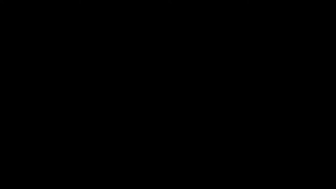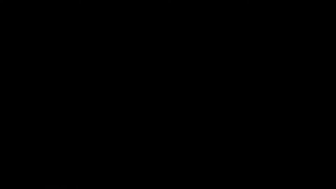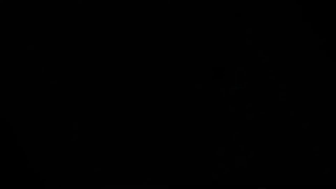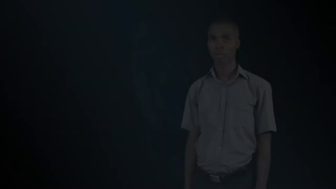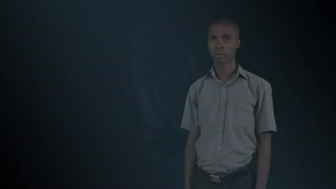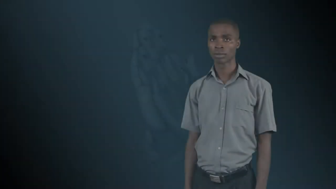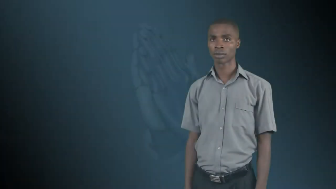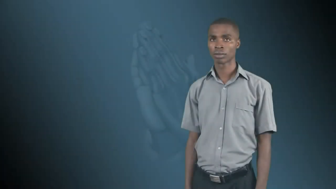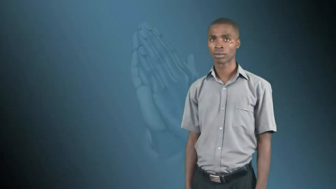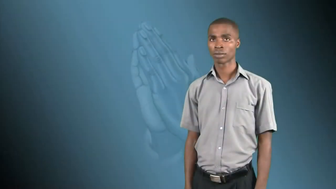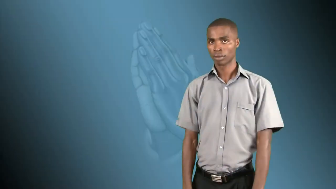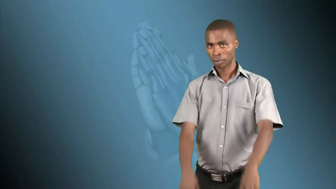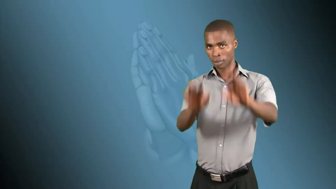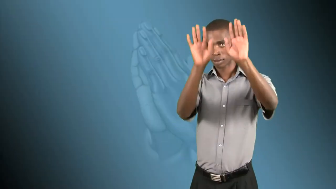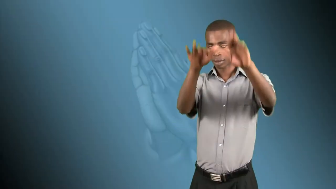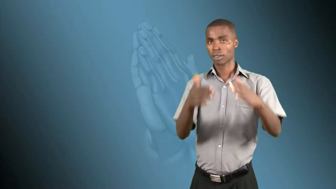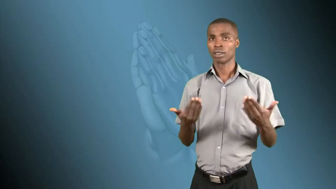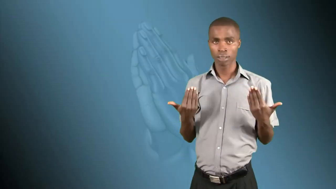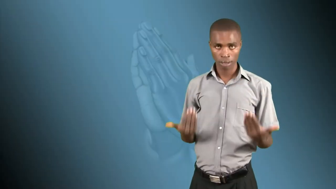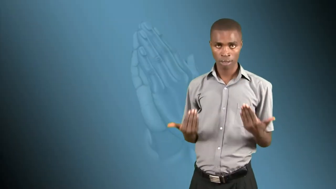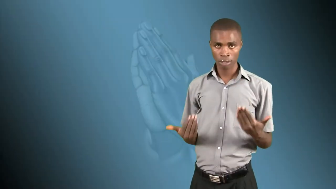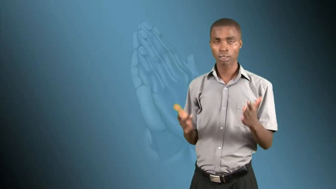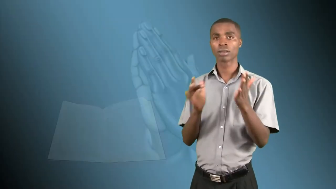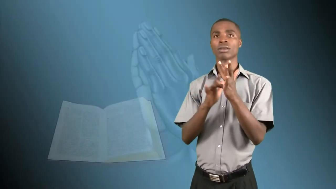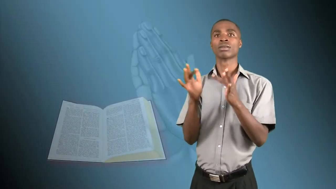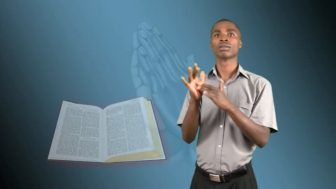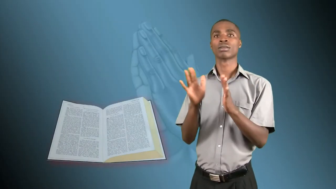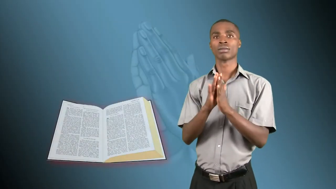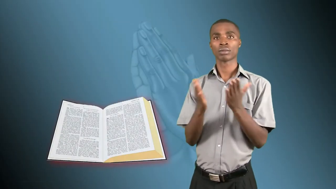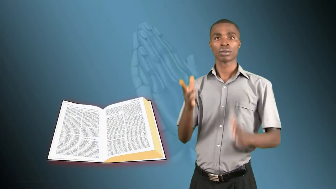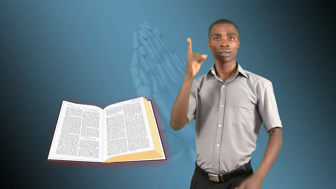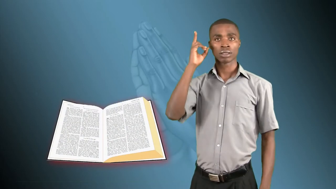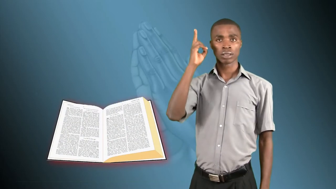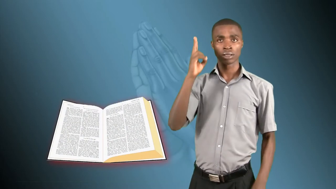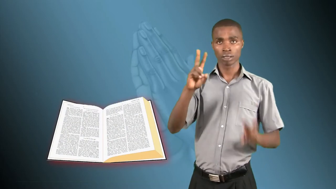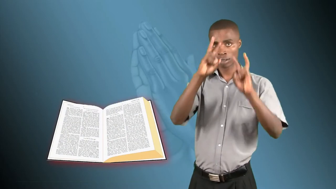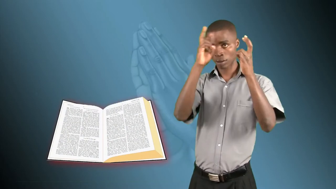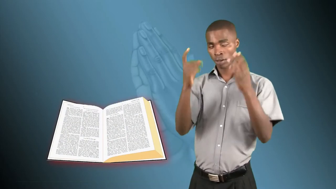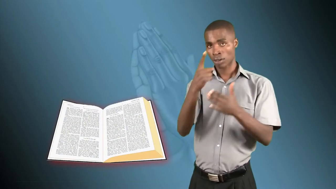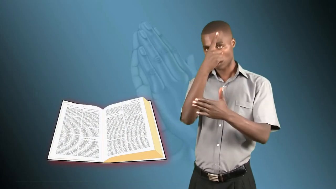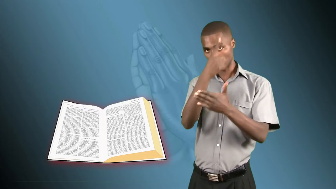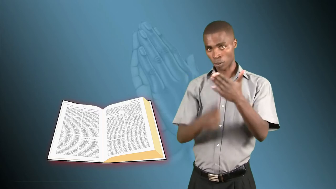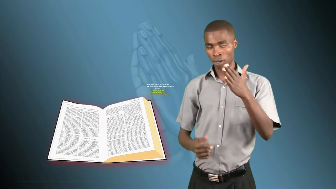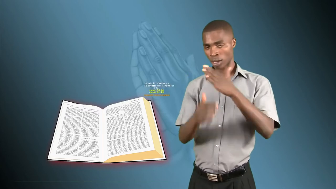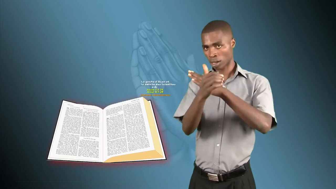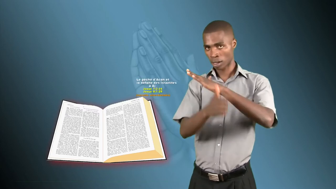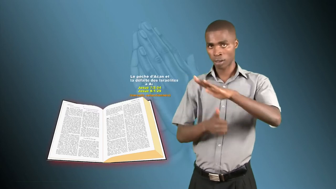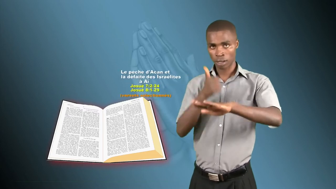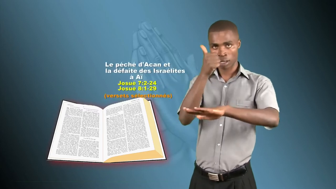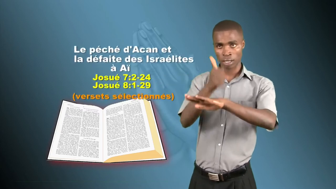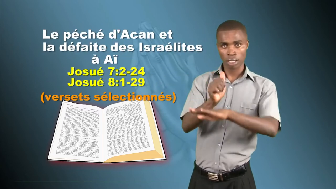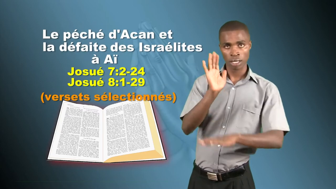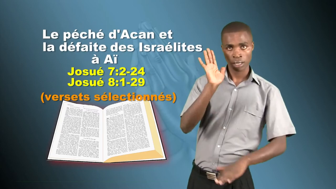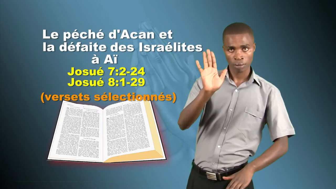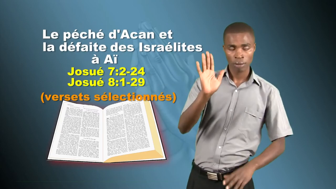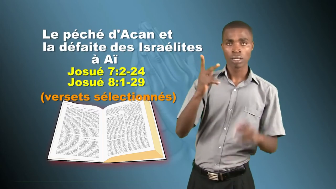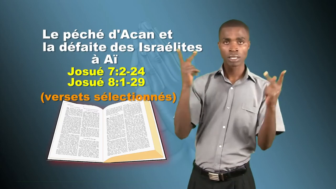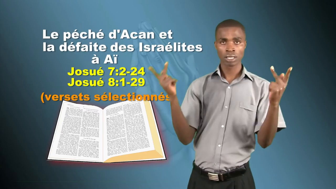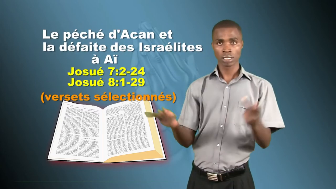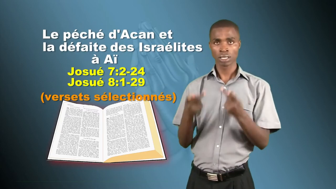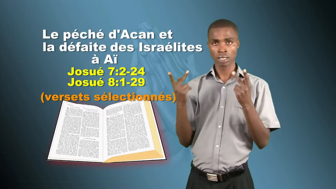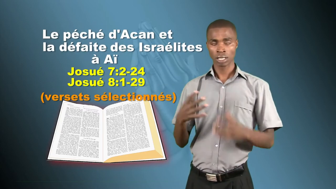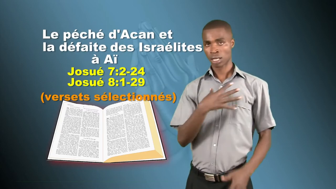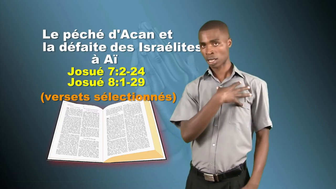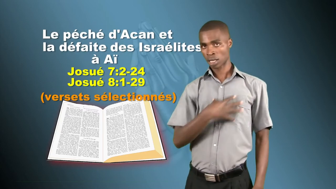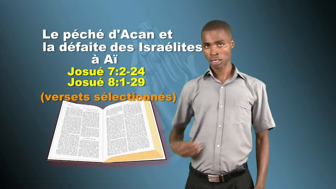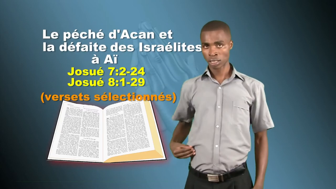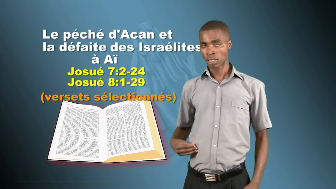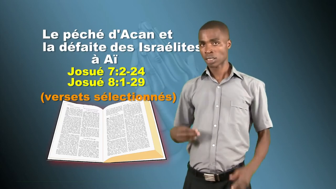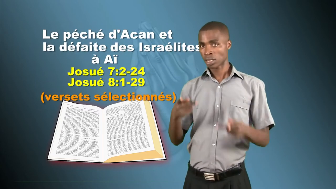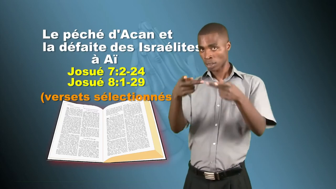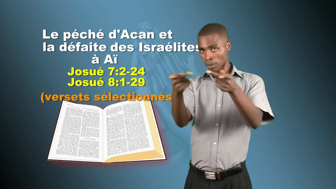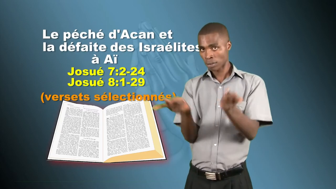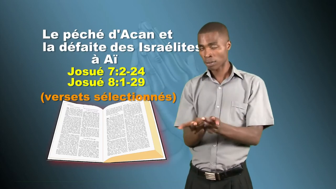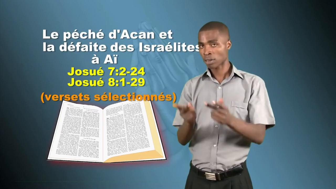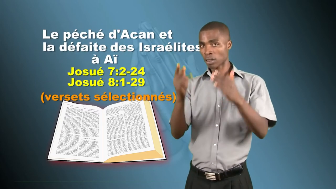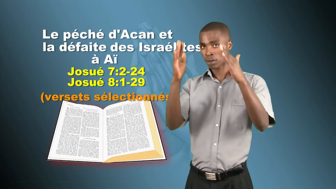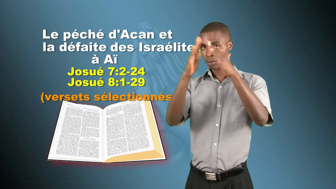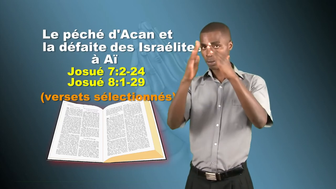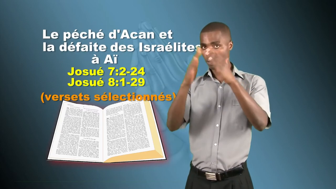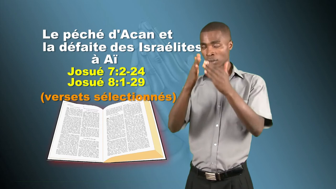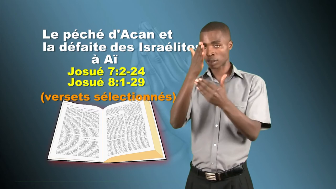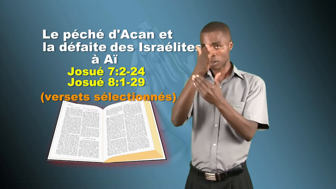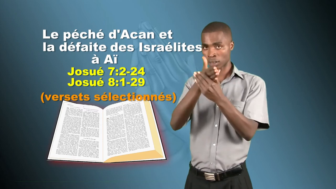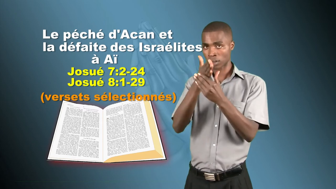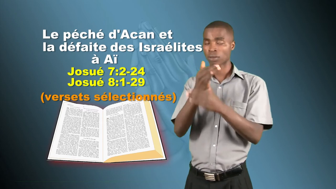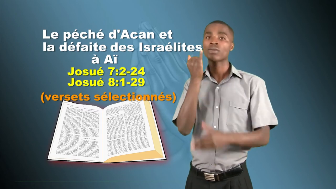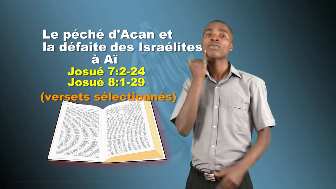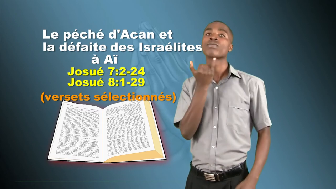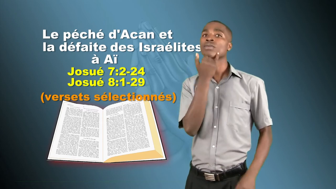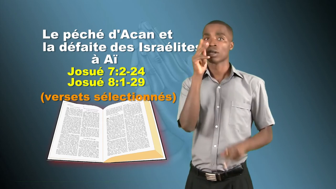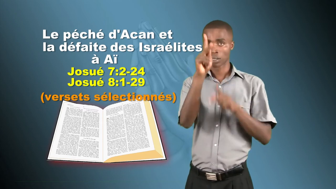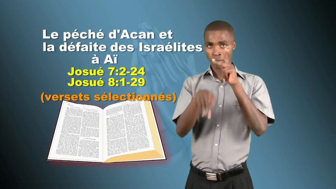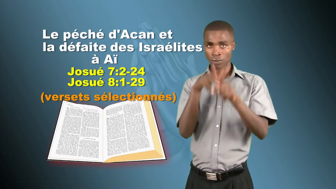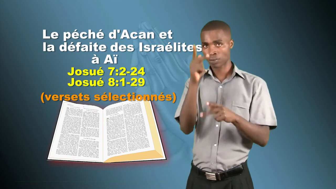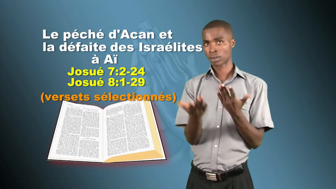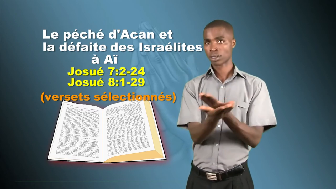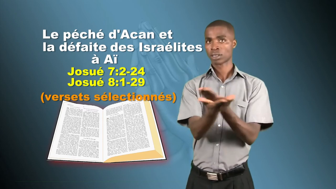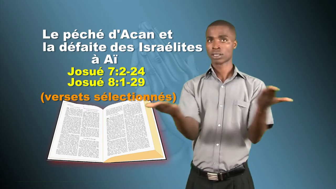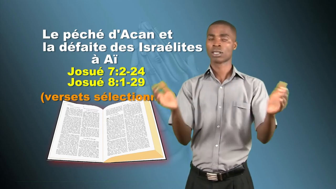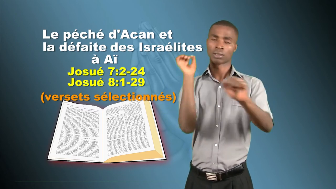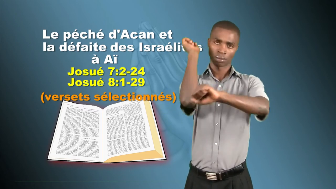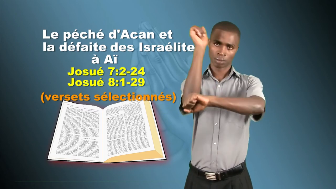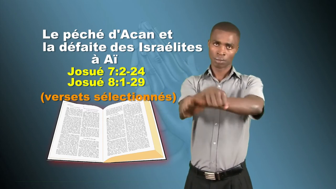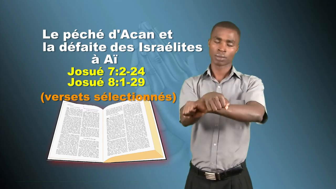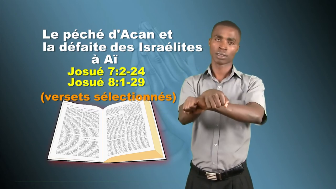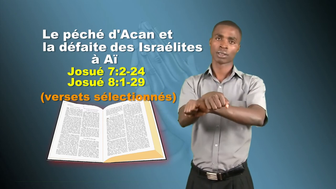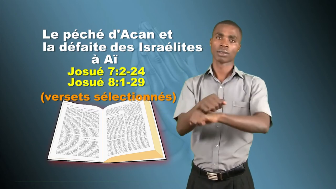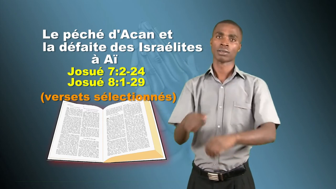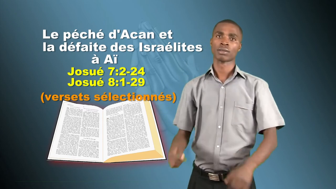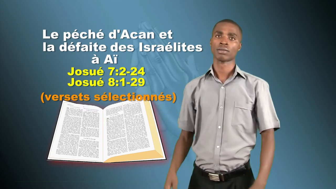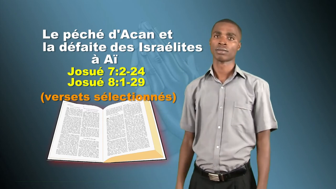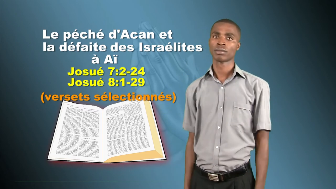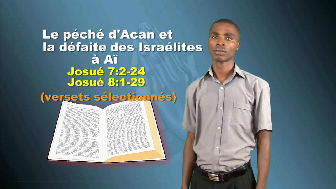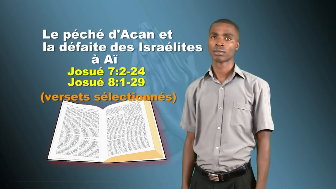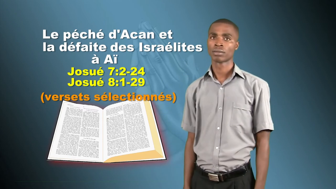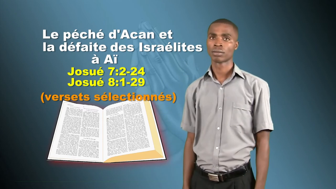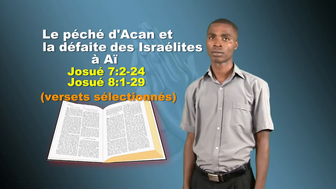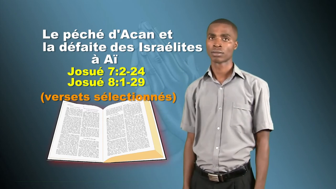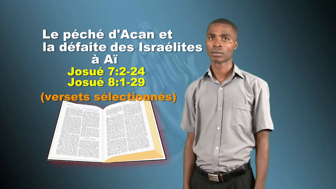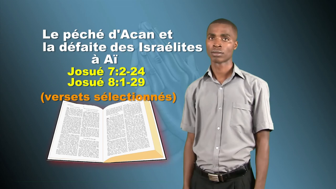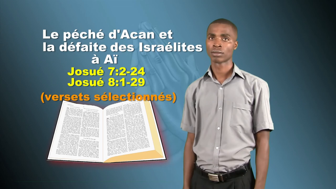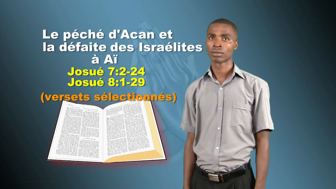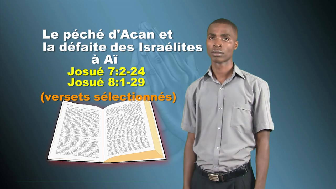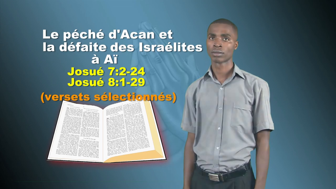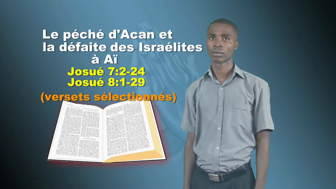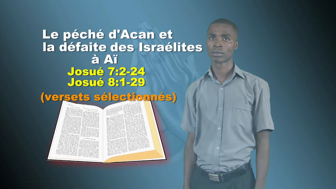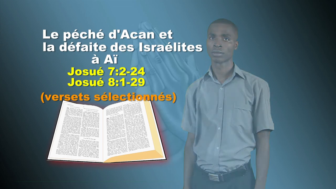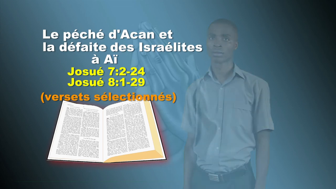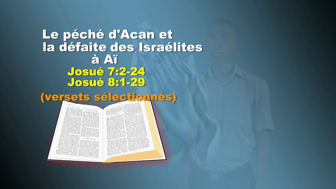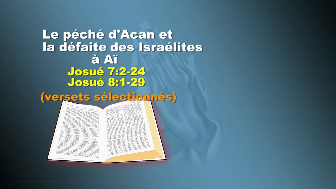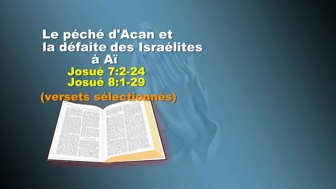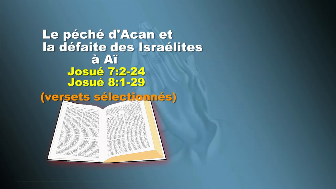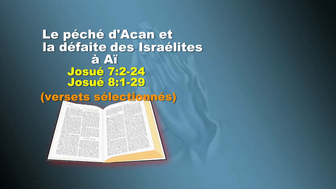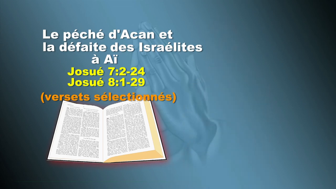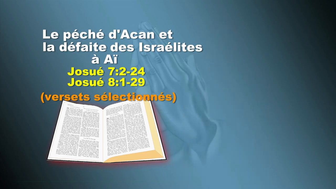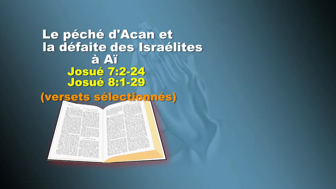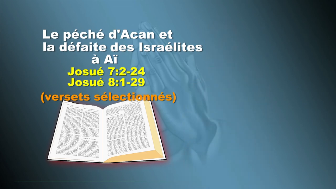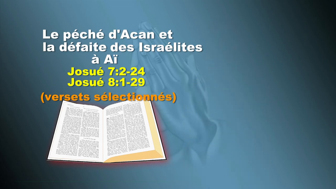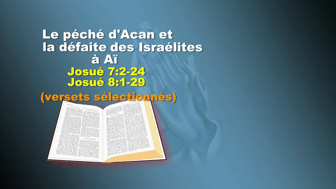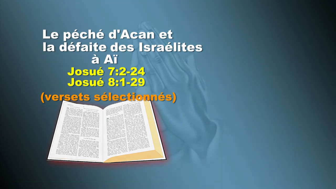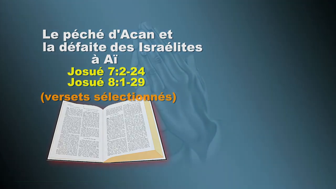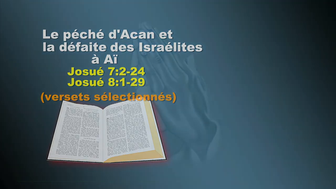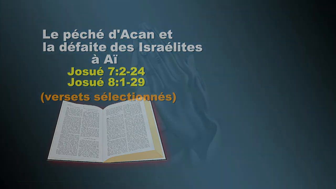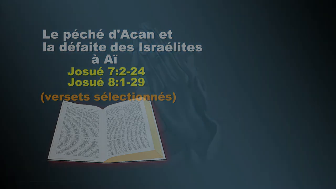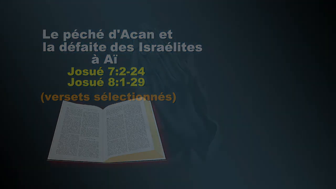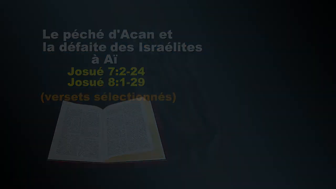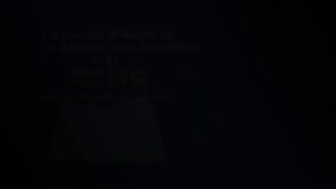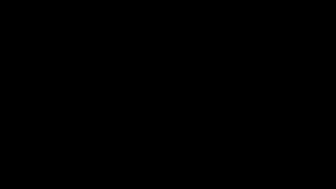Le péché d'Acan et la défaite des Israélites à Aï